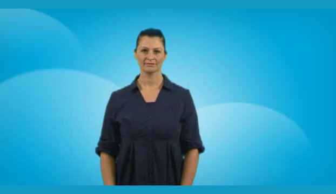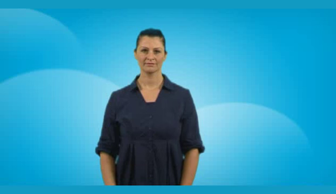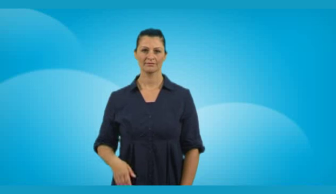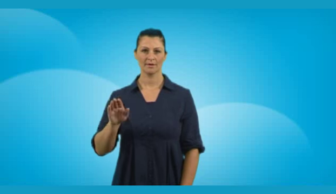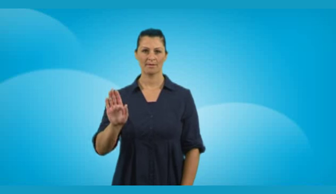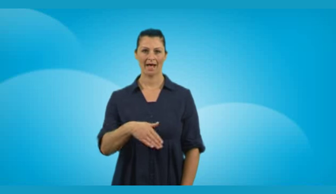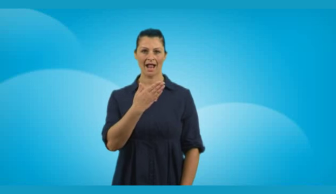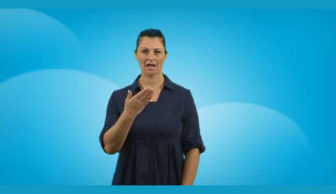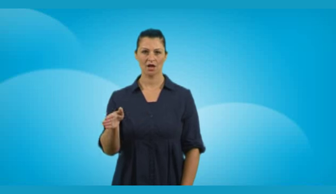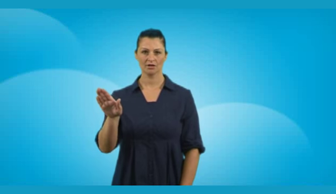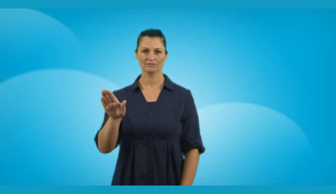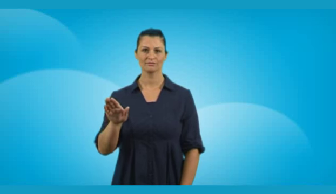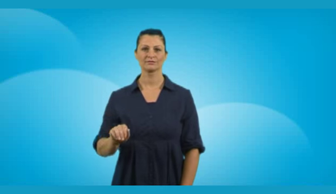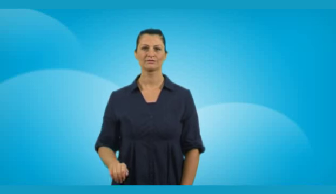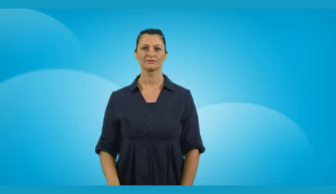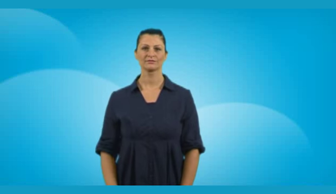Bálna